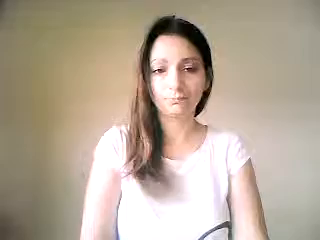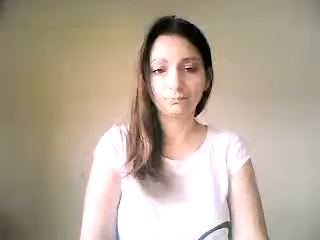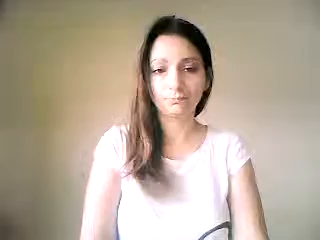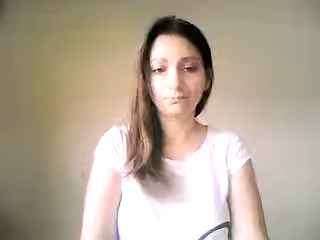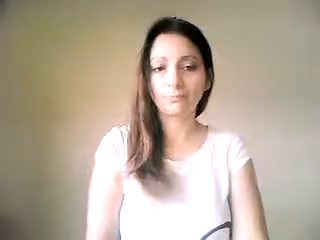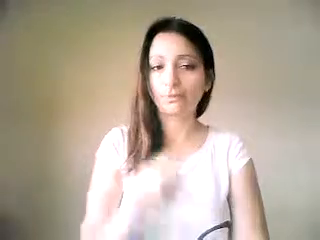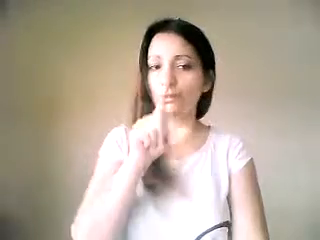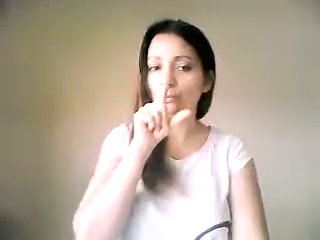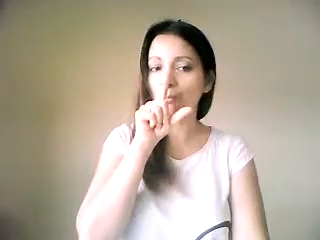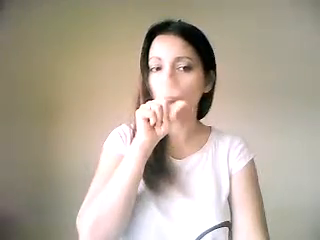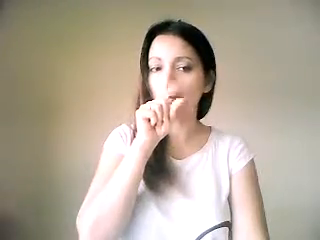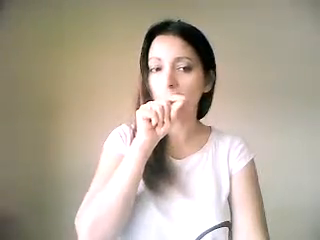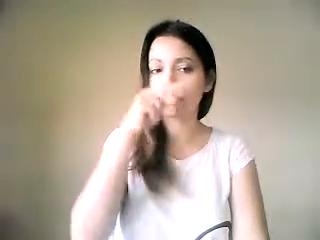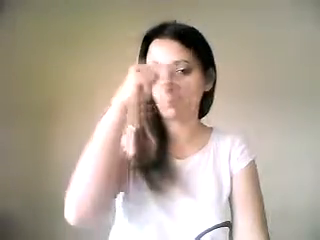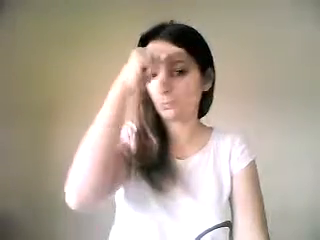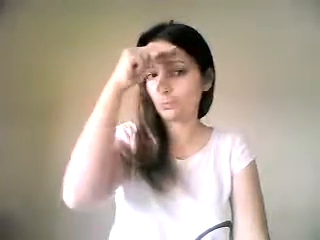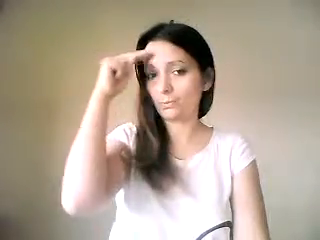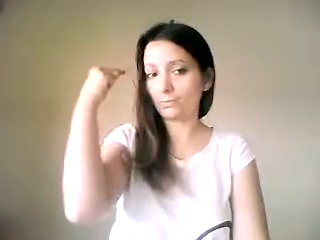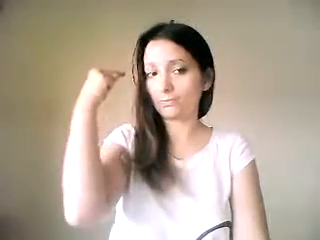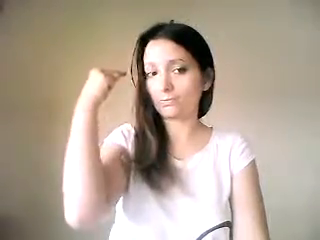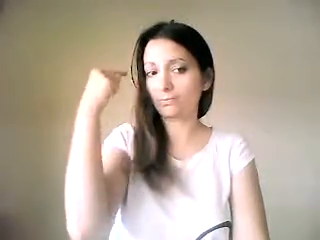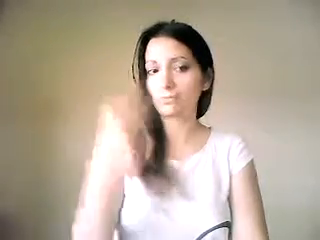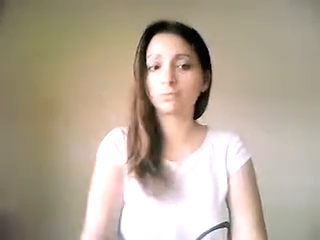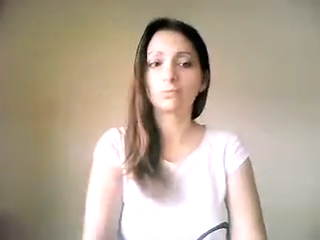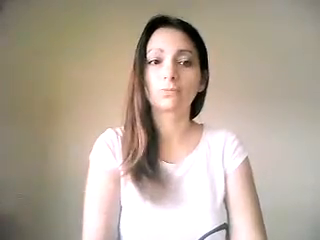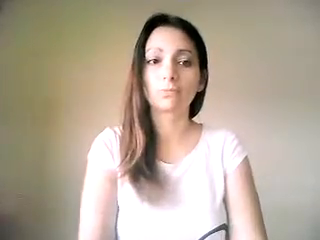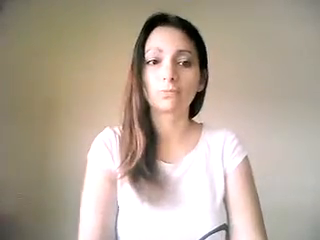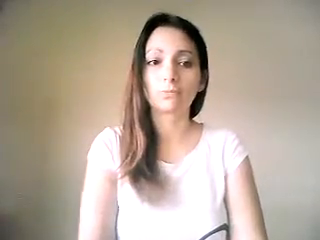Corbeau